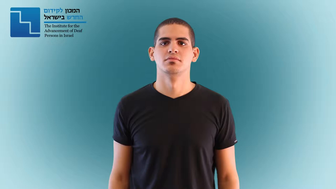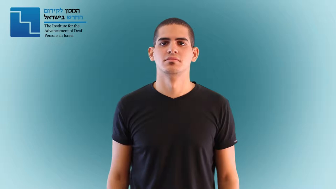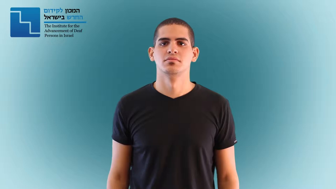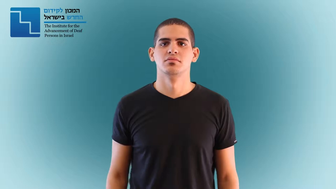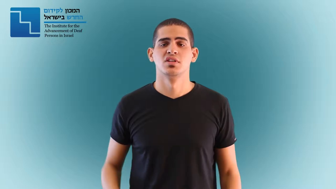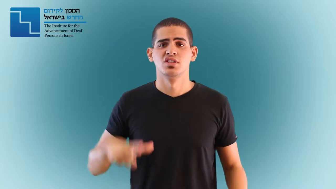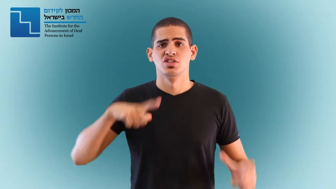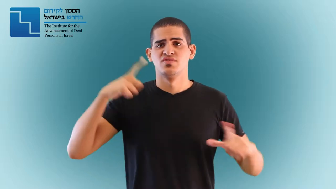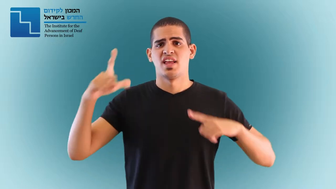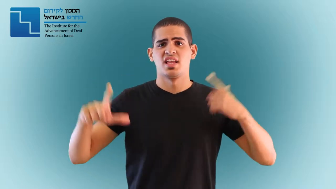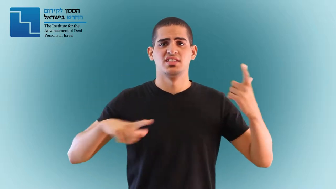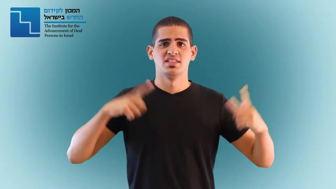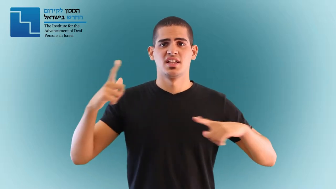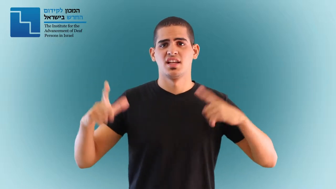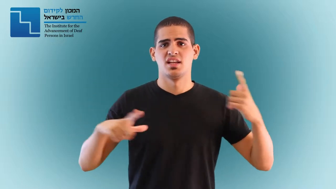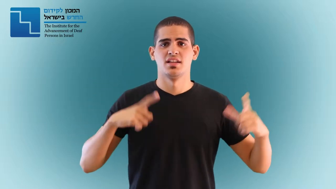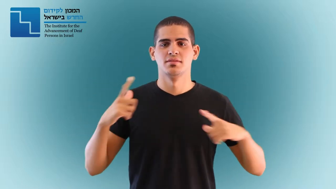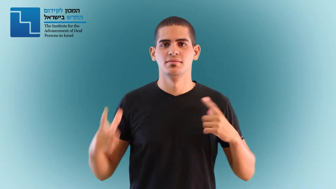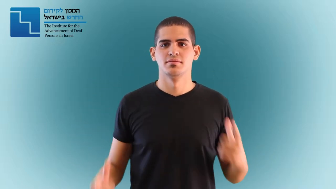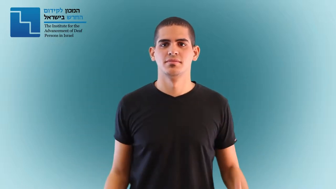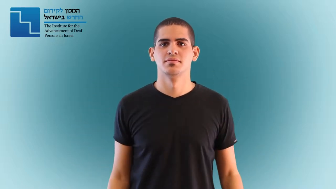שוויצר